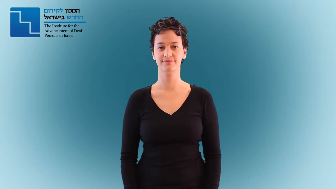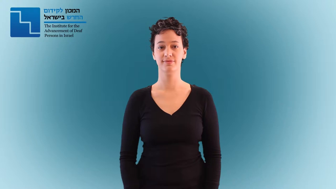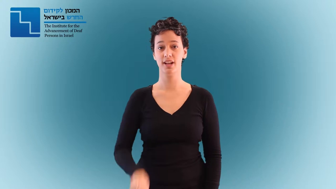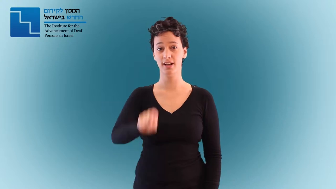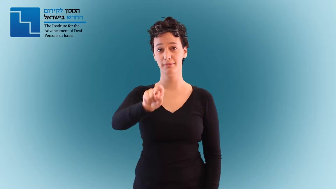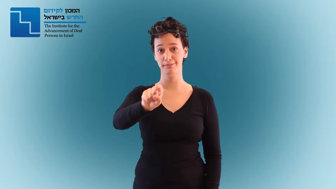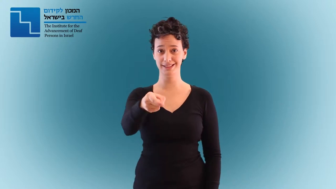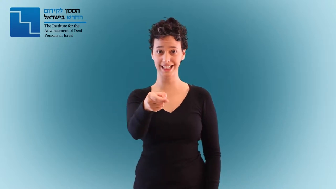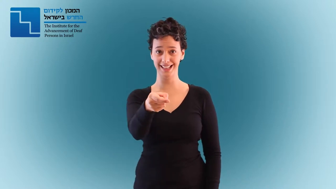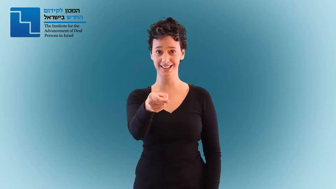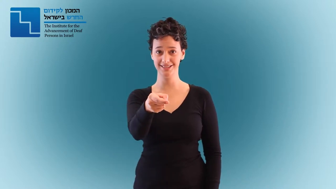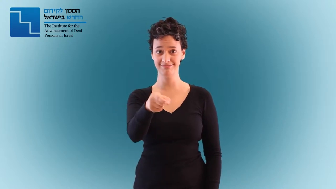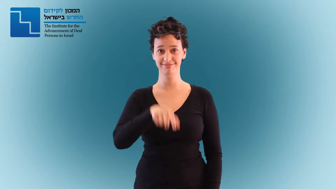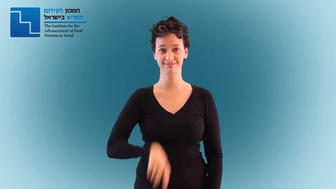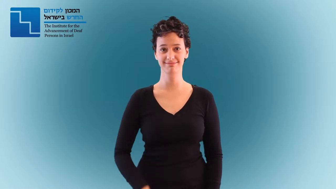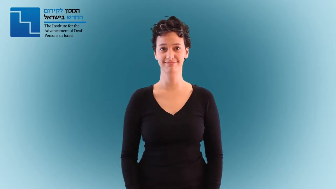פסיק